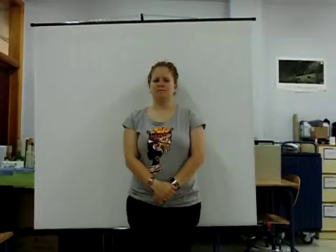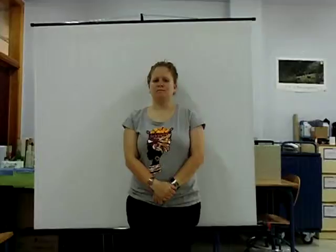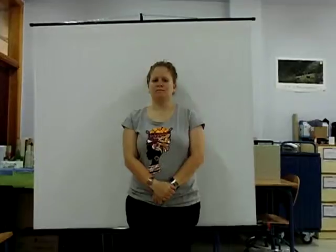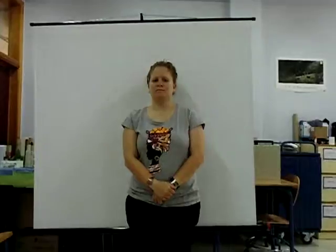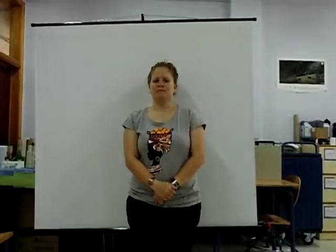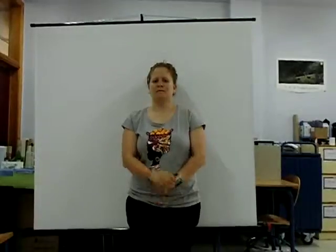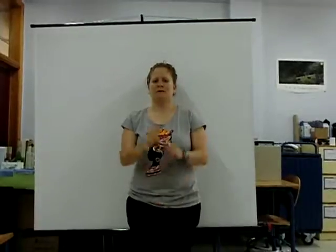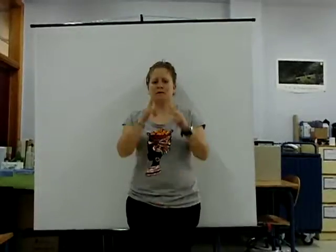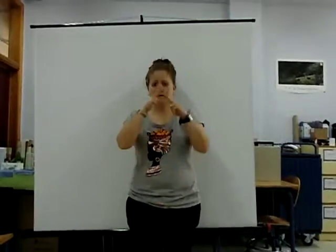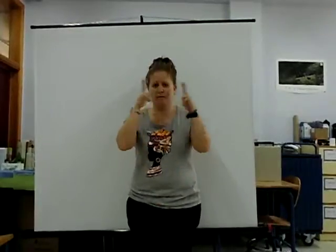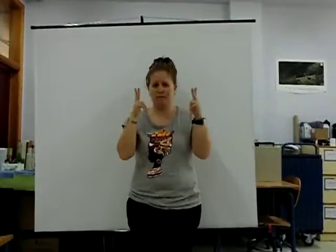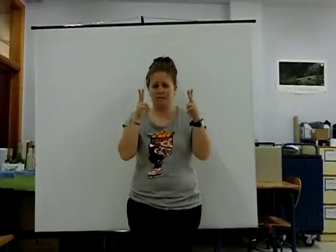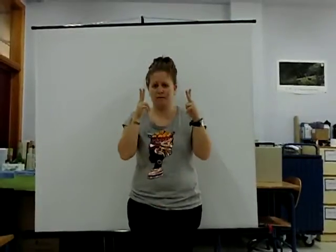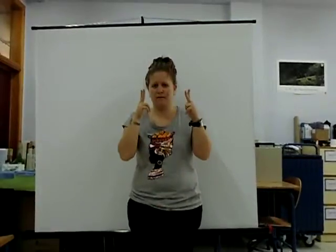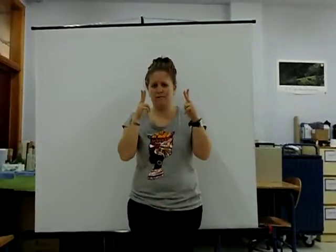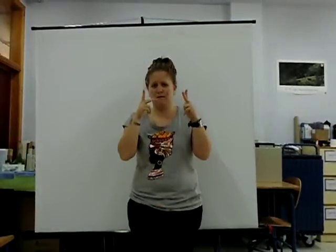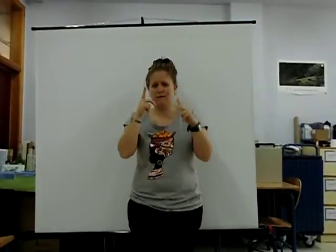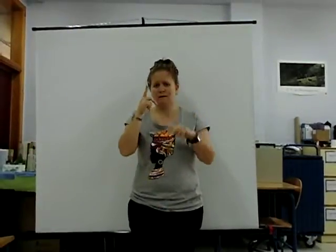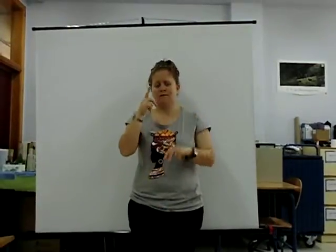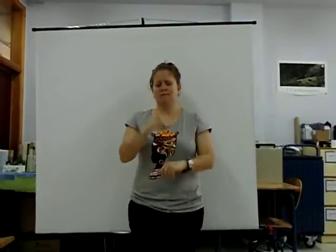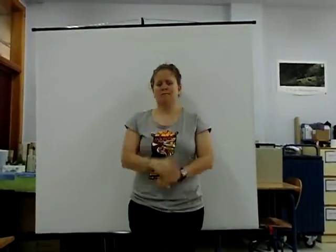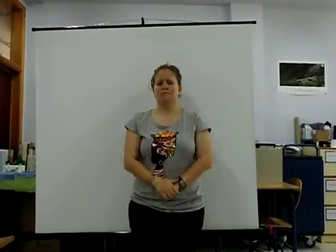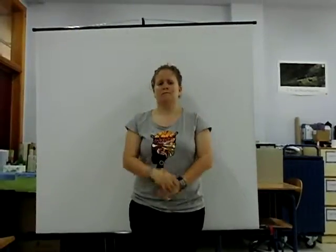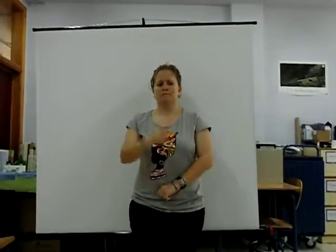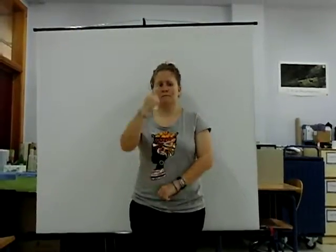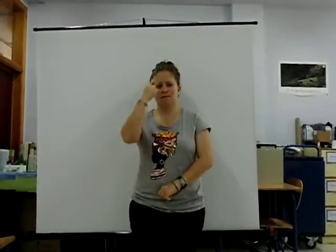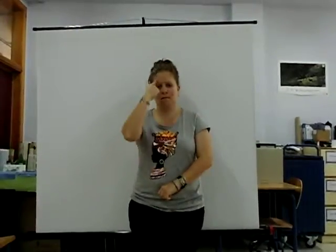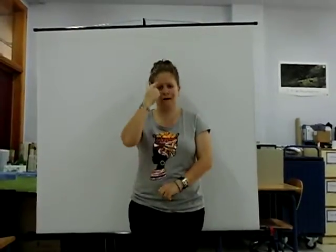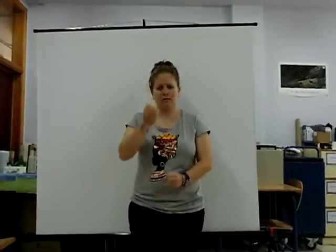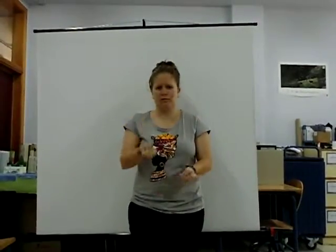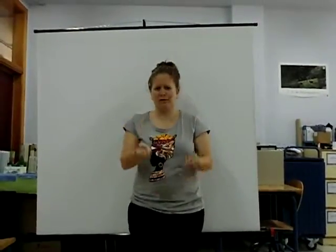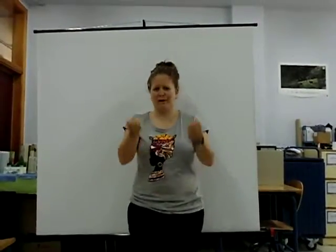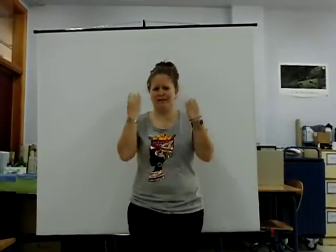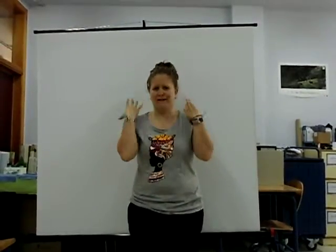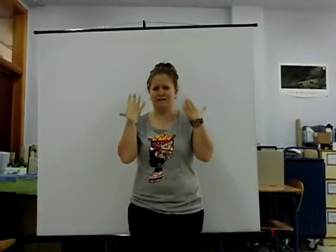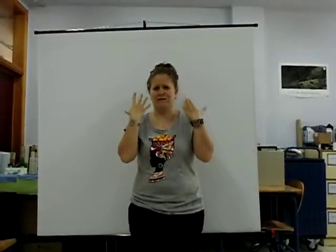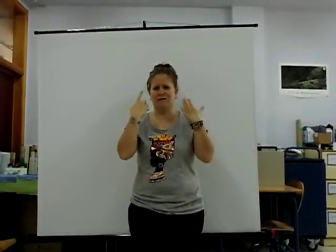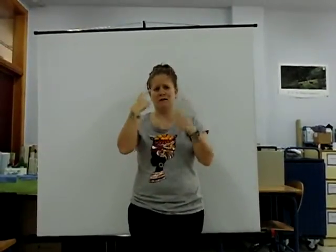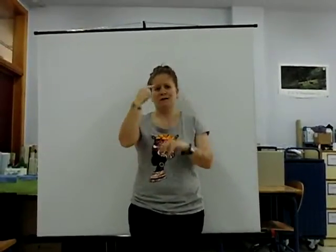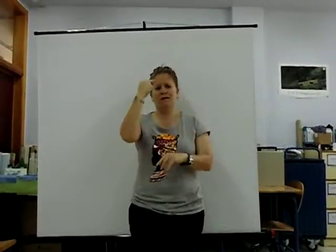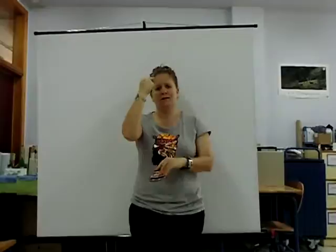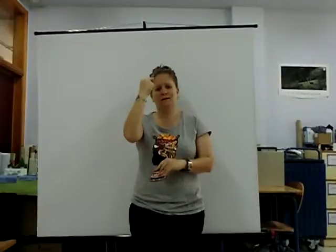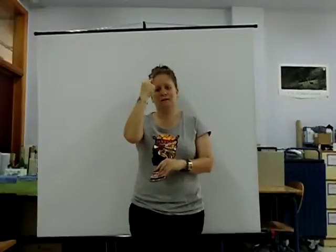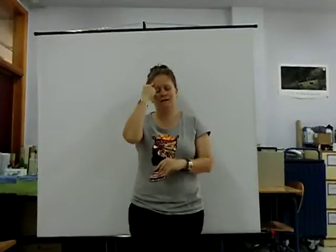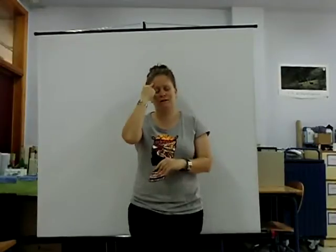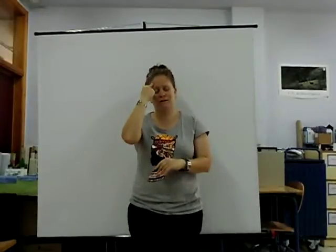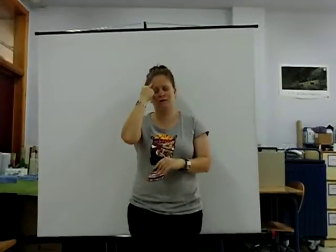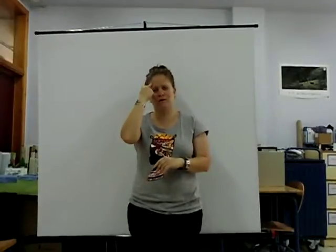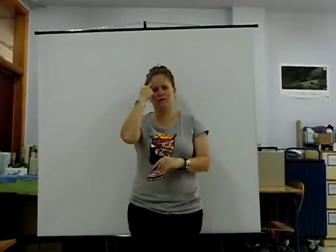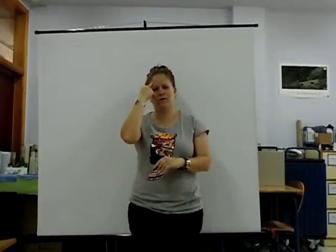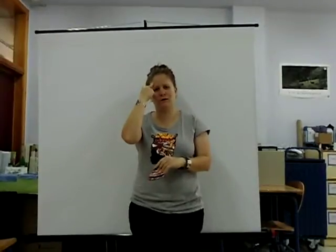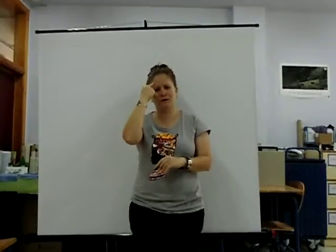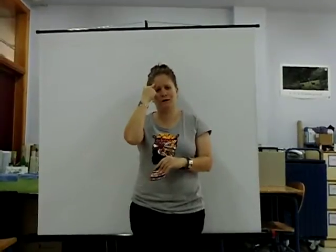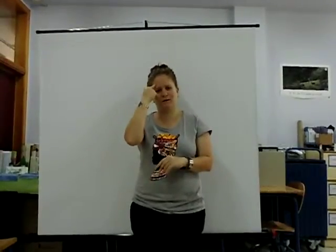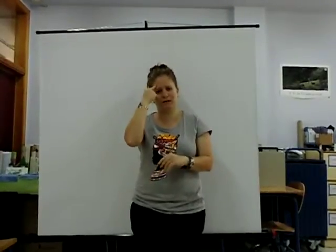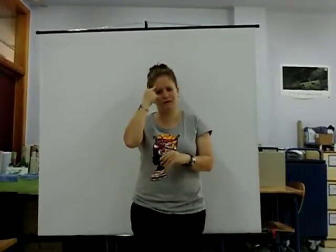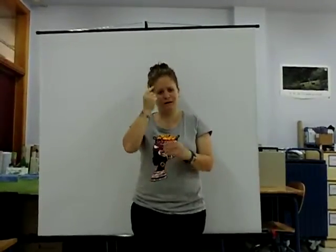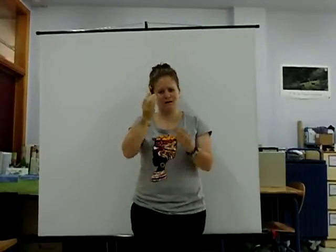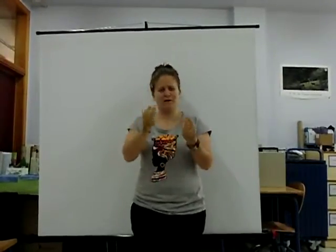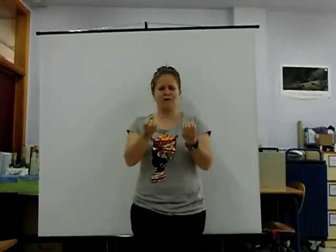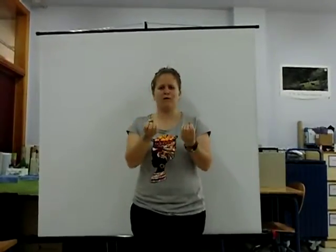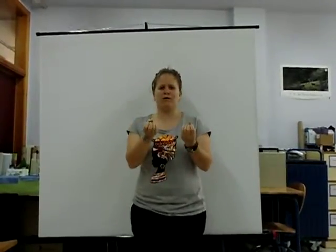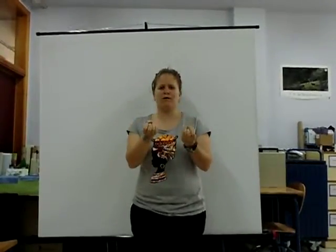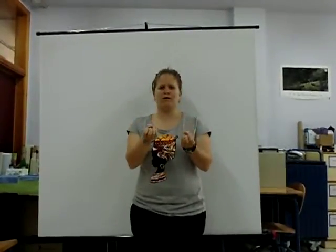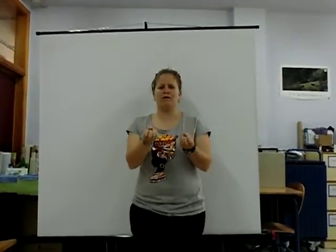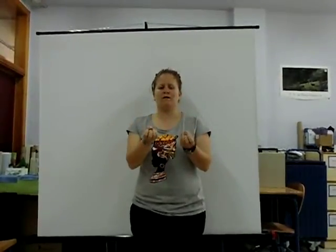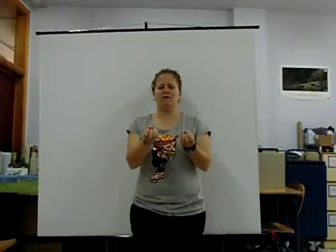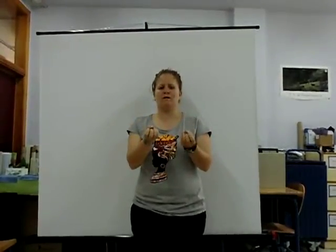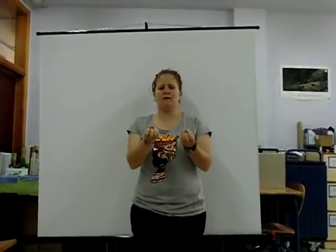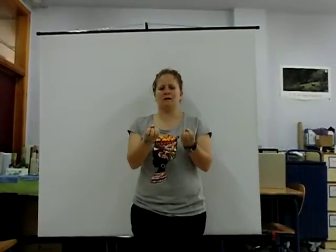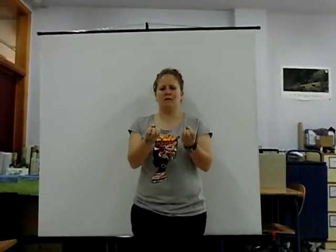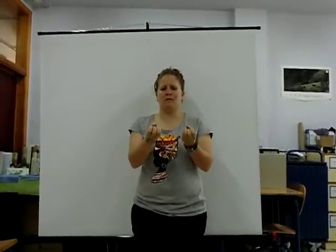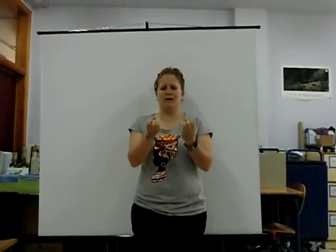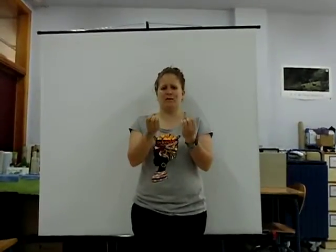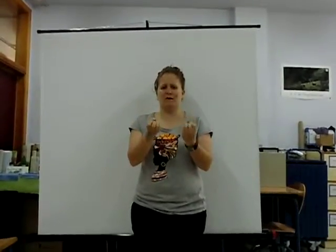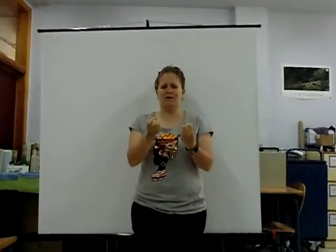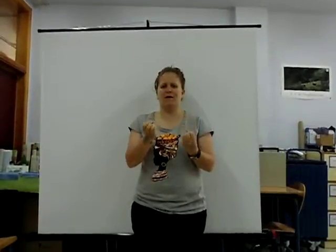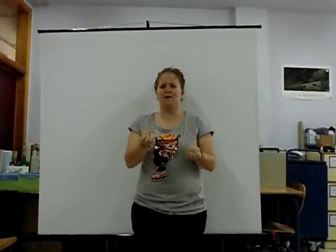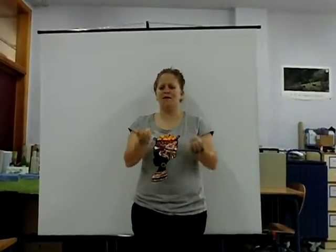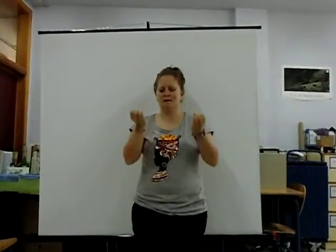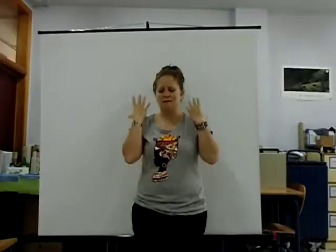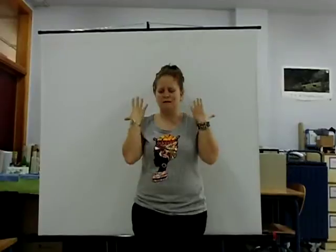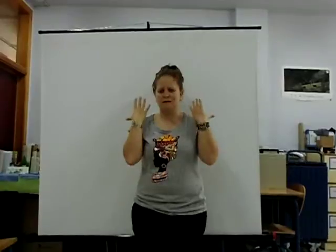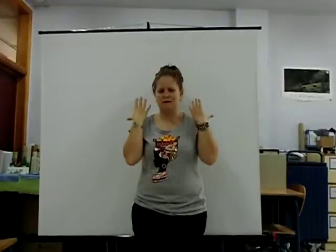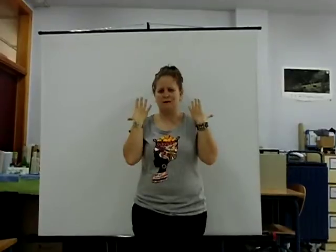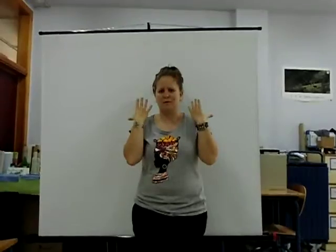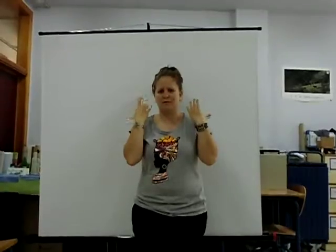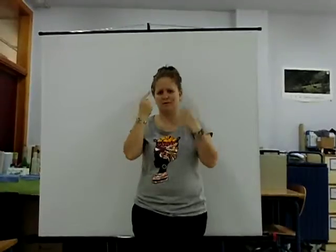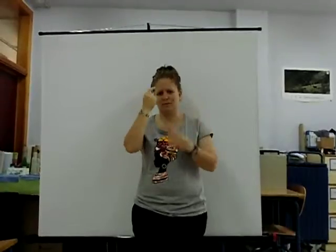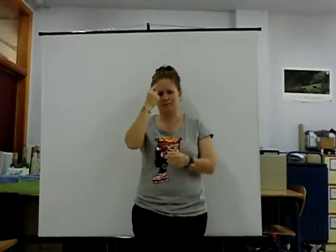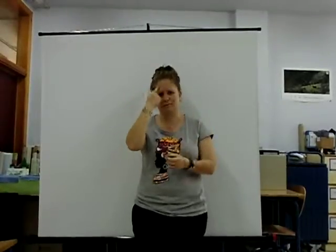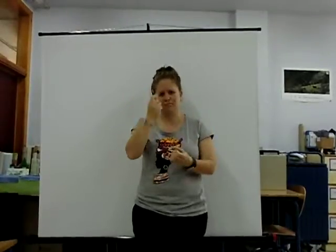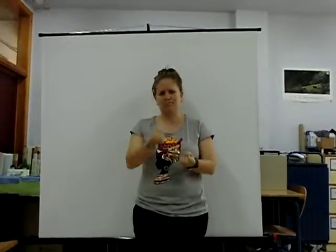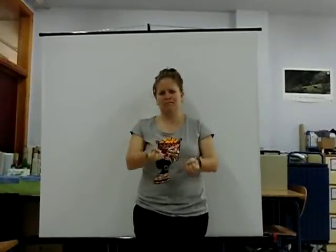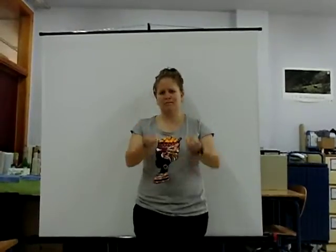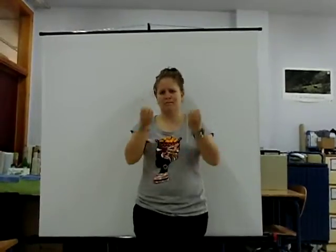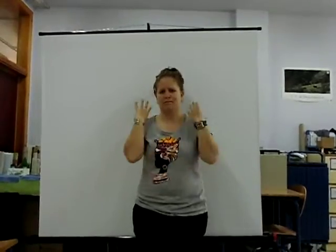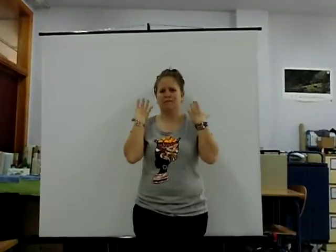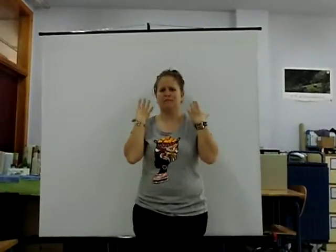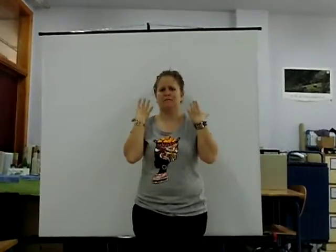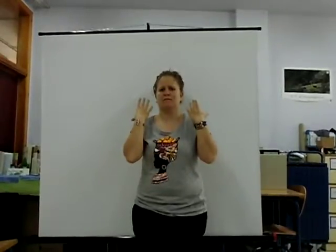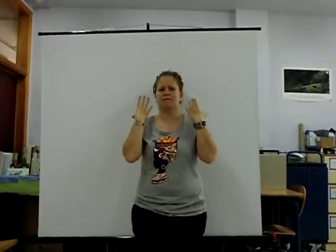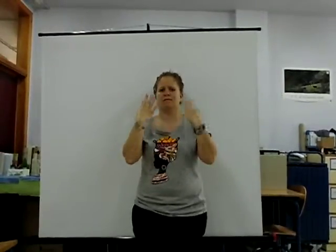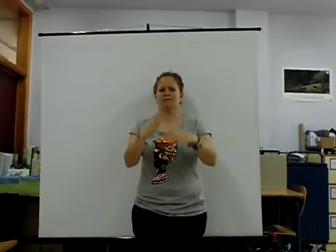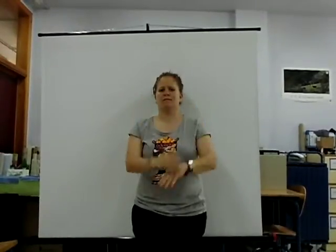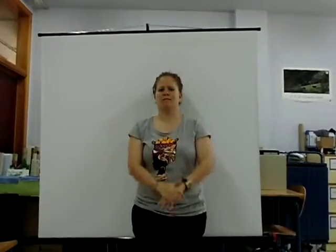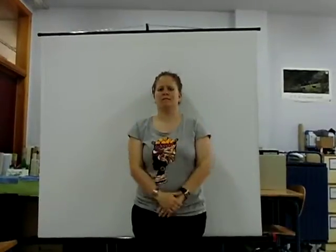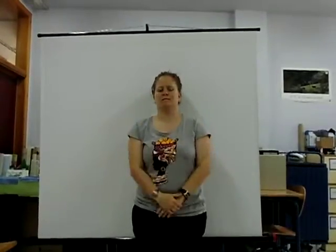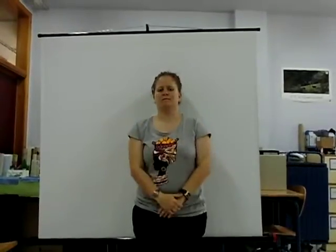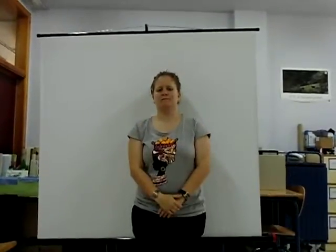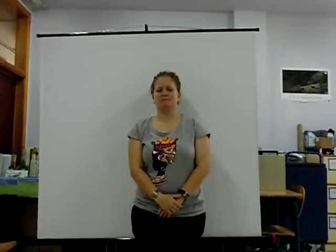Pumba